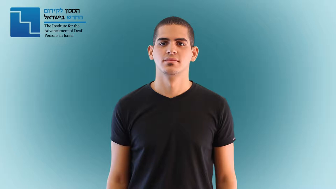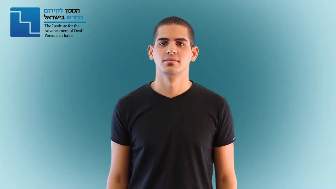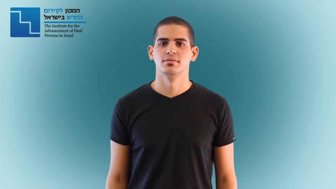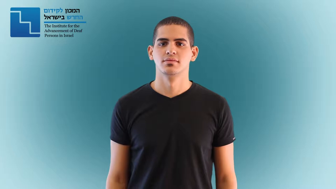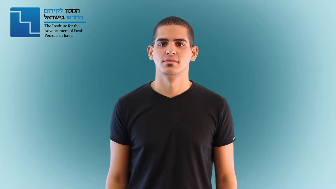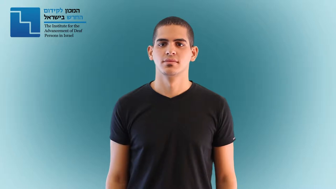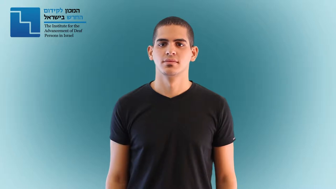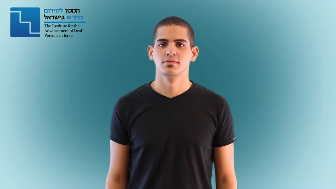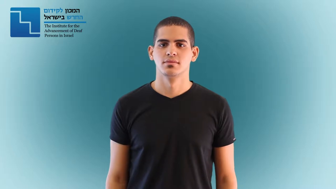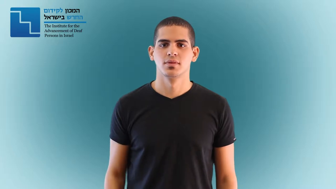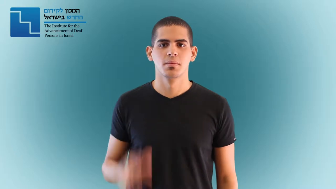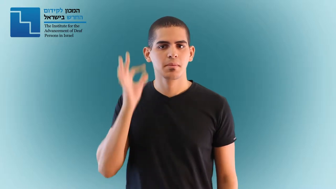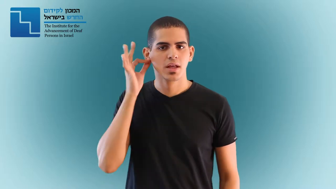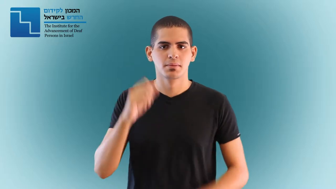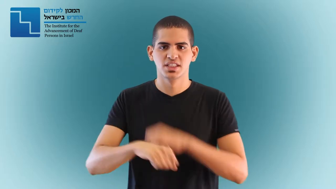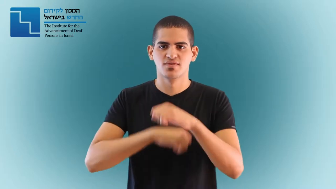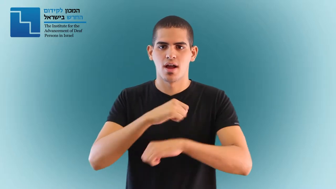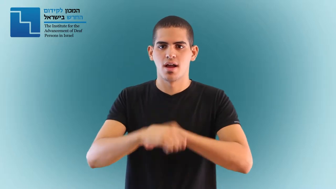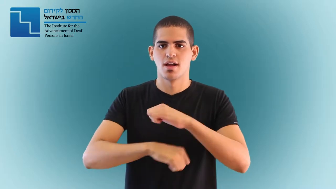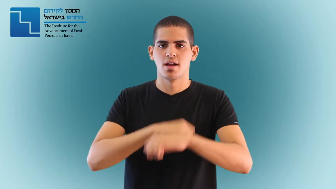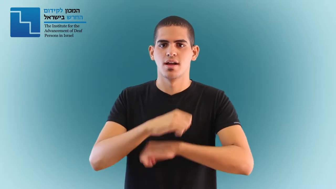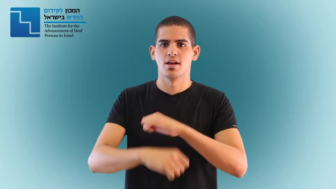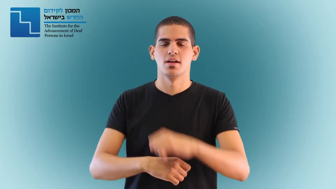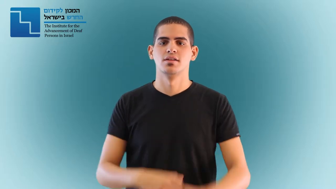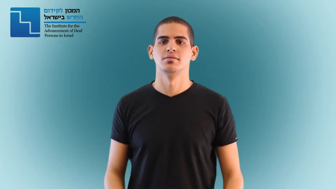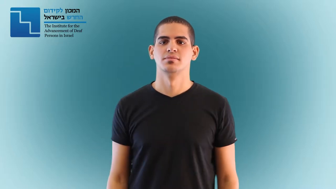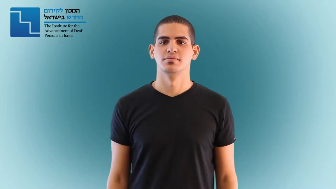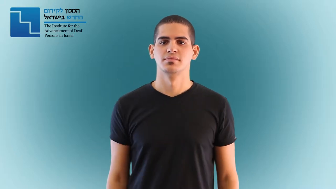בת מצווה